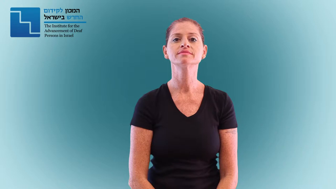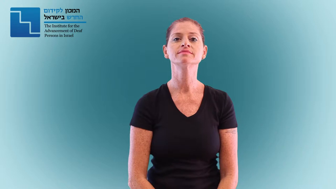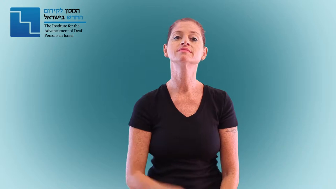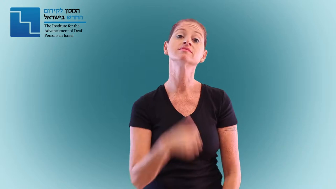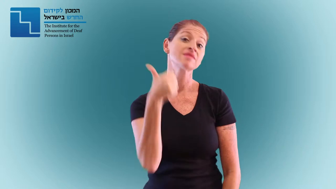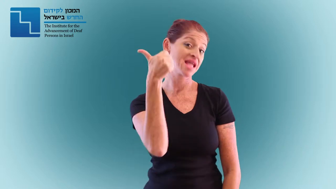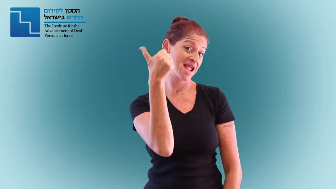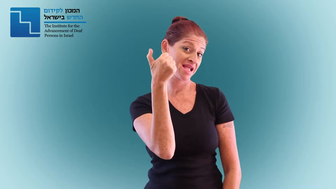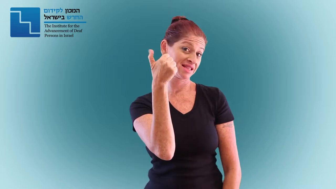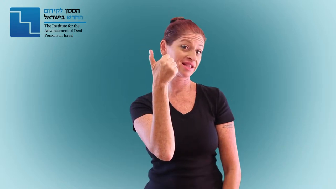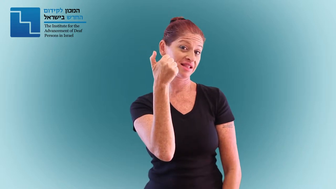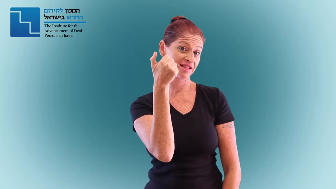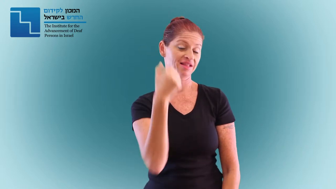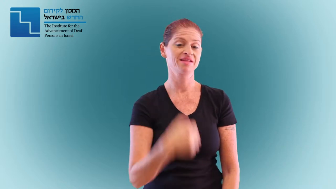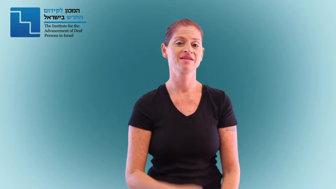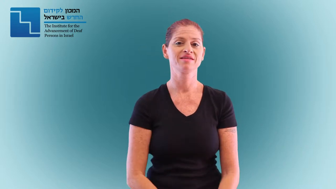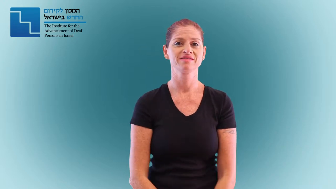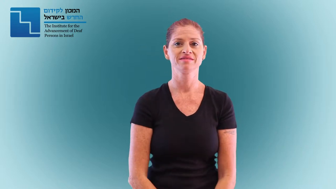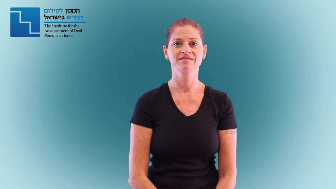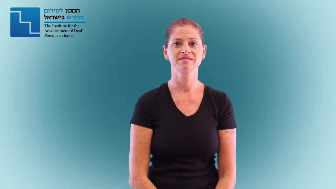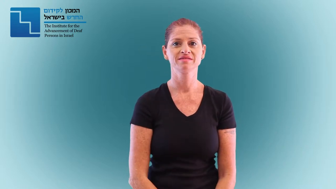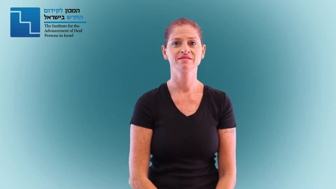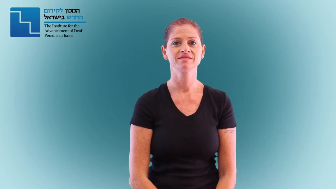עט